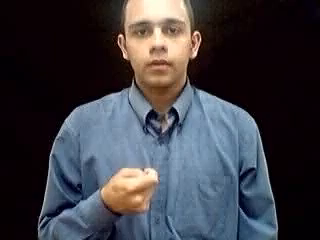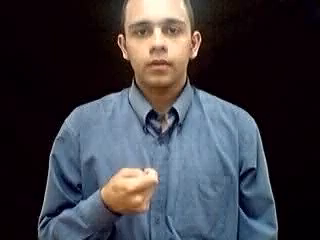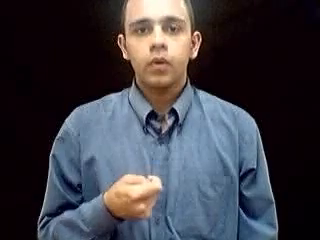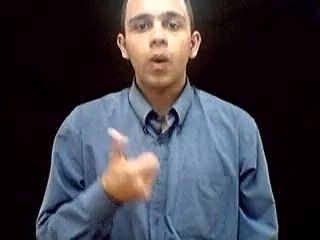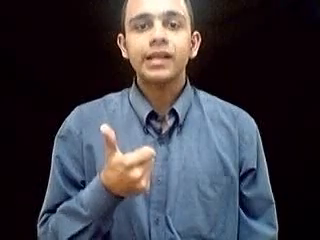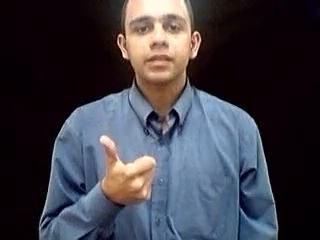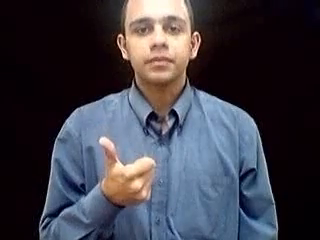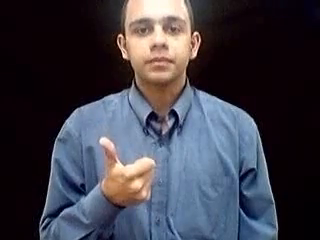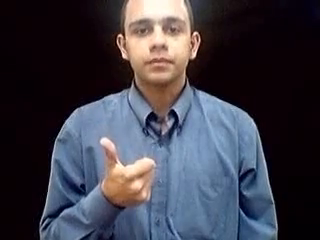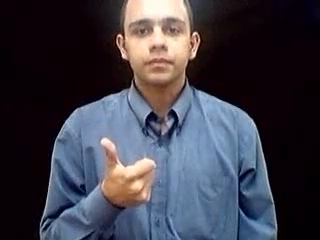quase